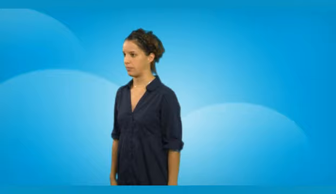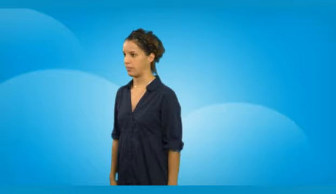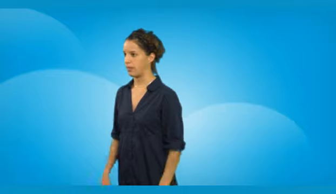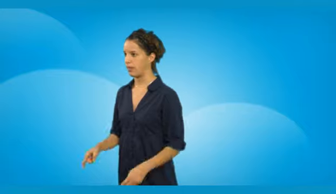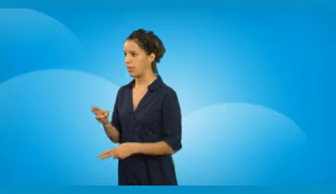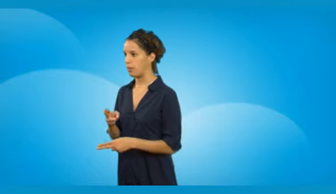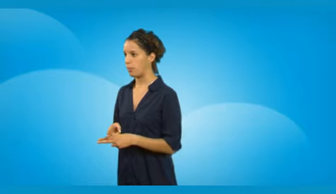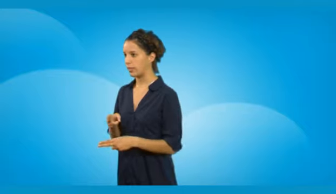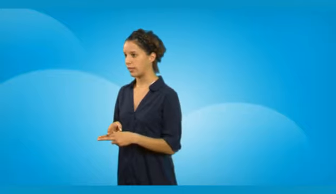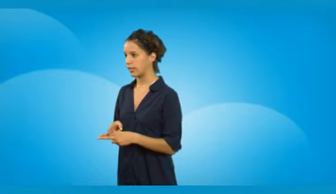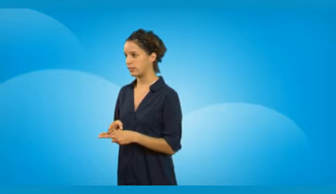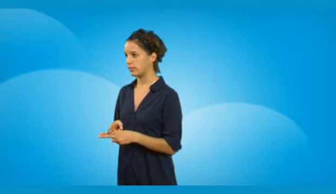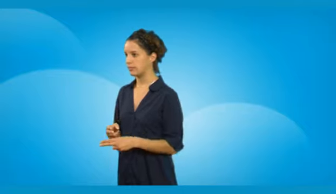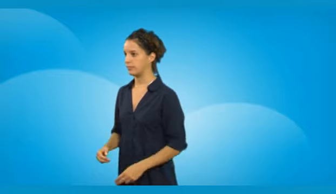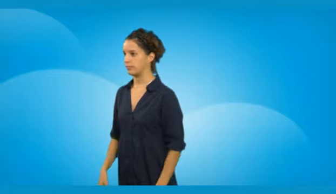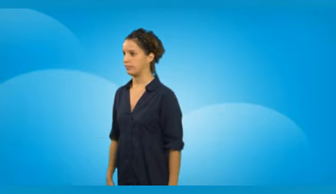Beteg